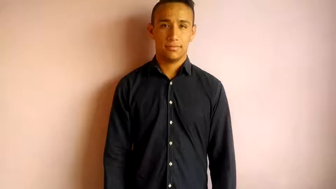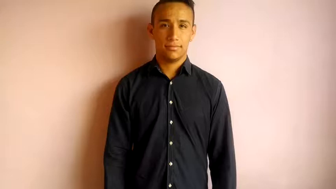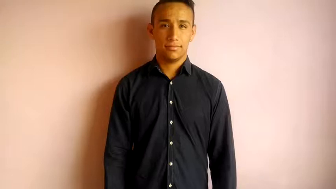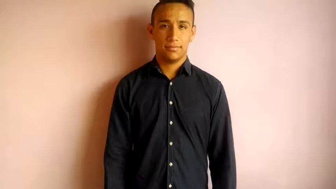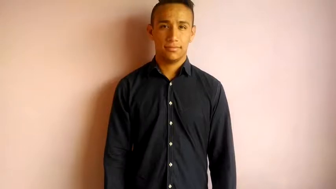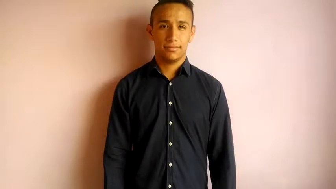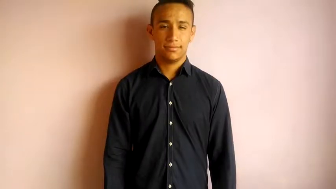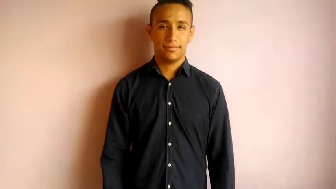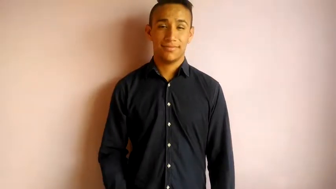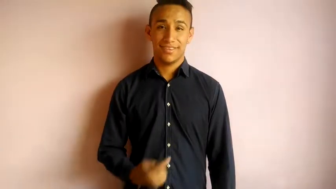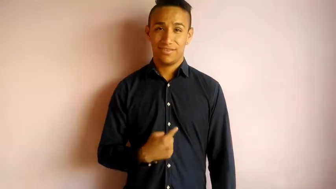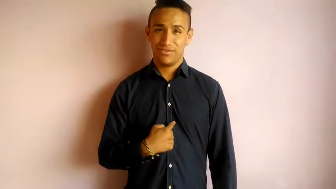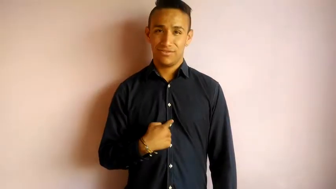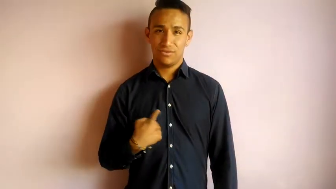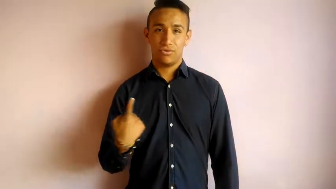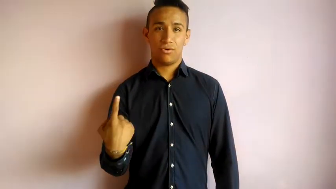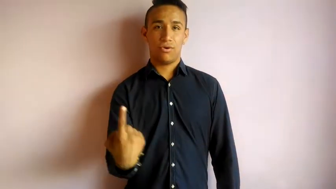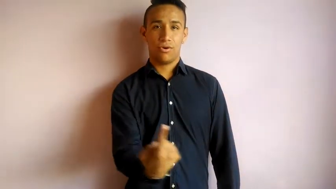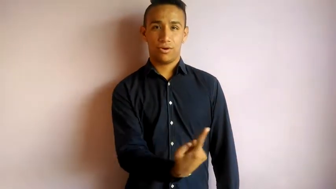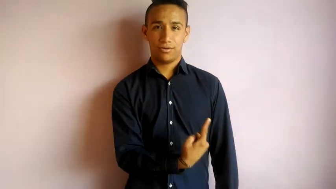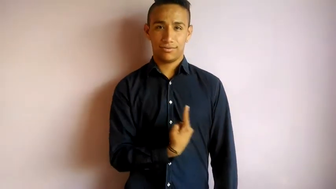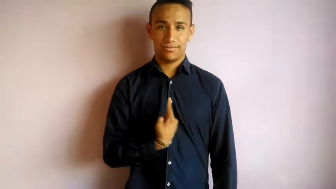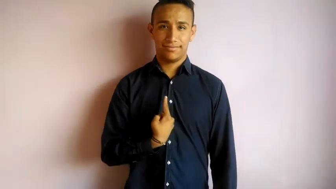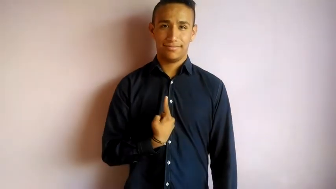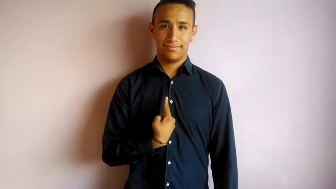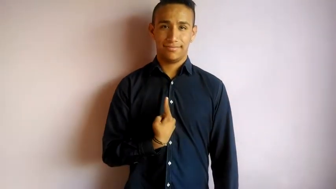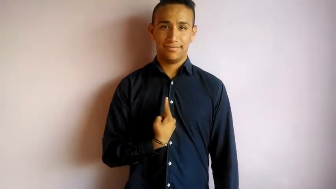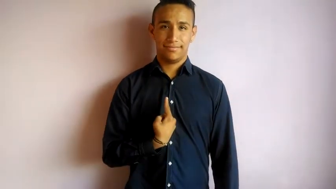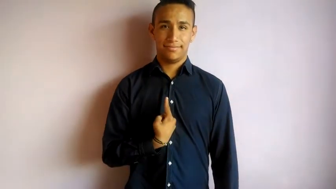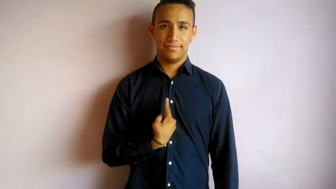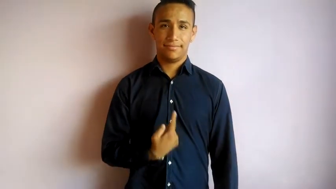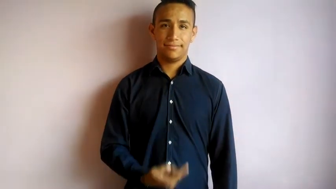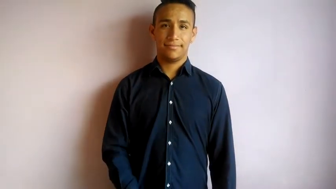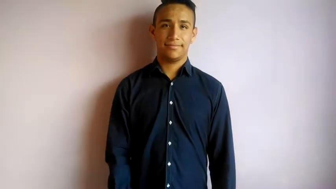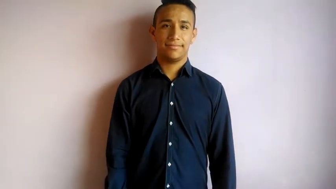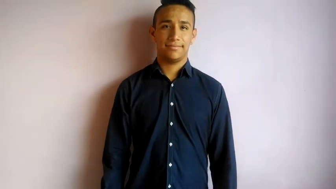nosotros